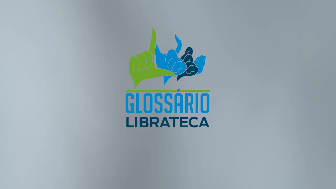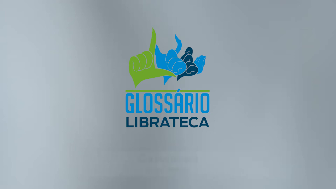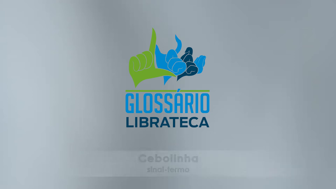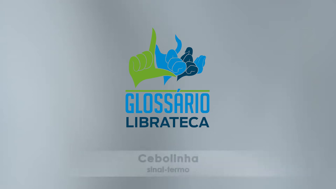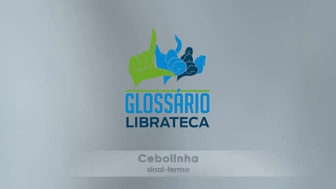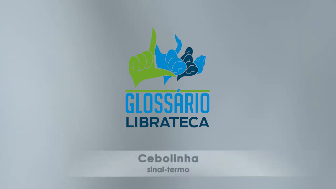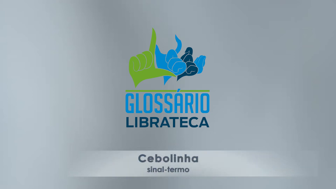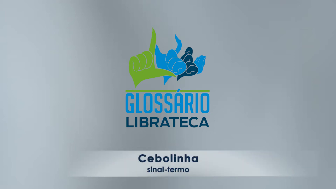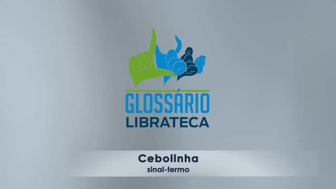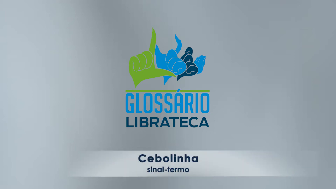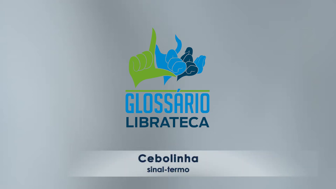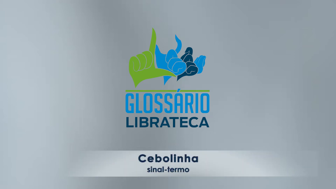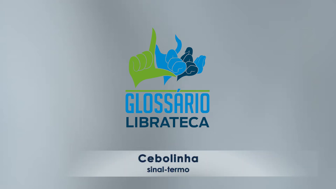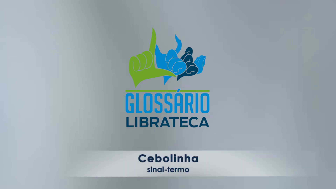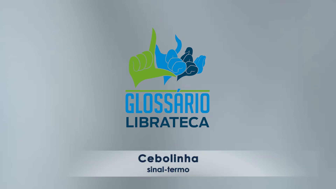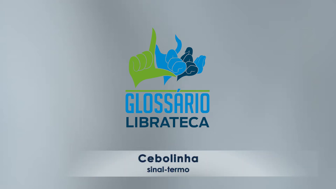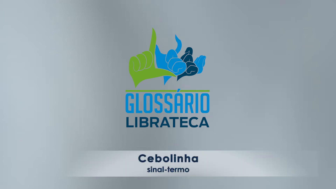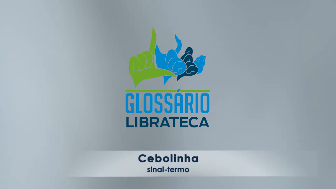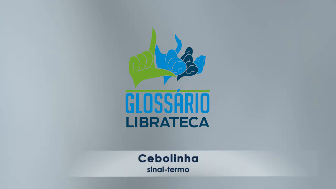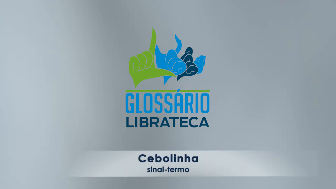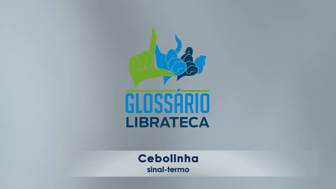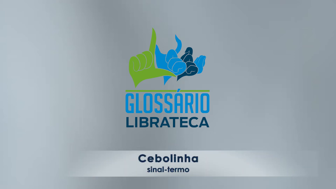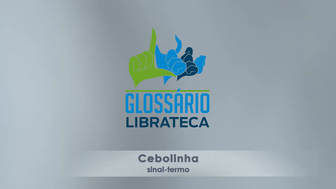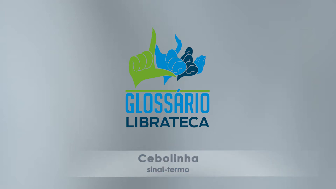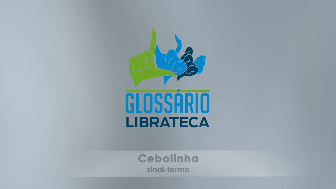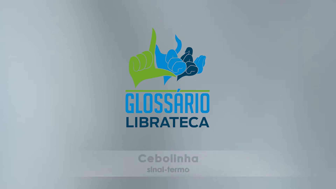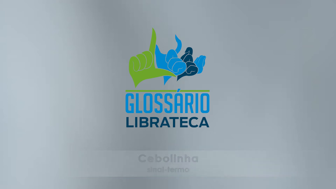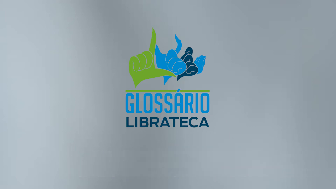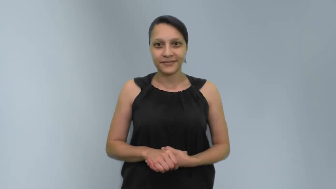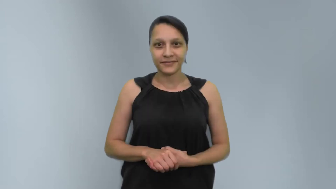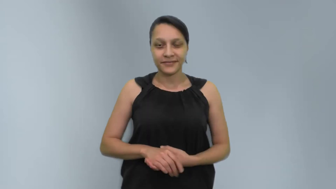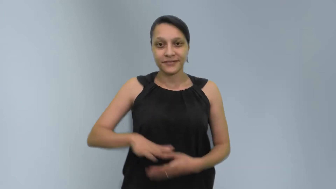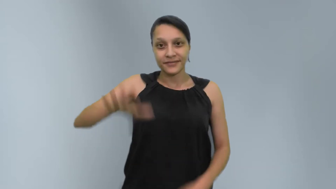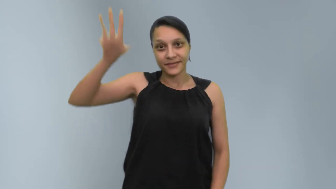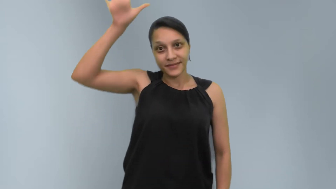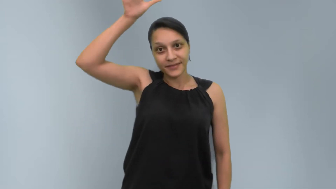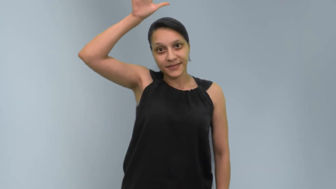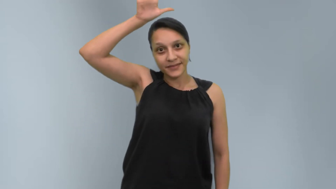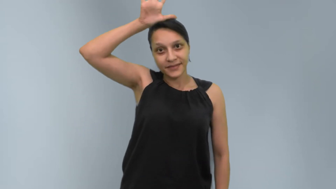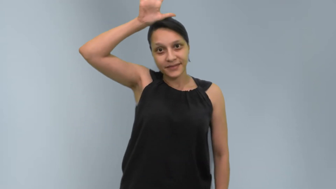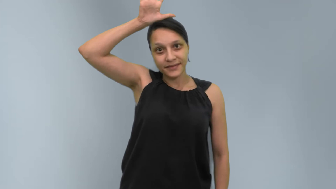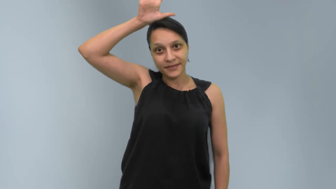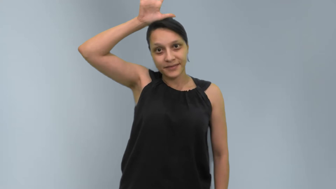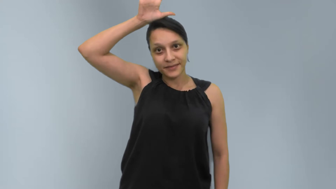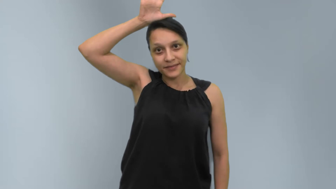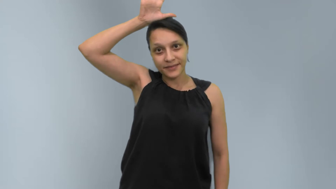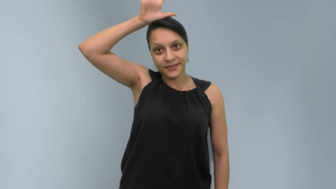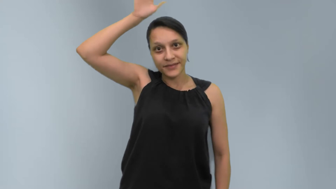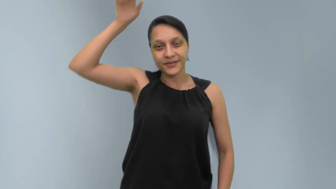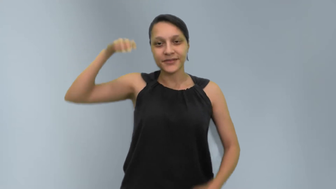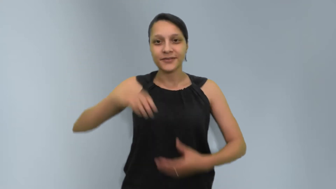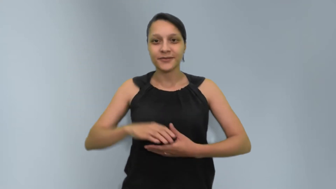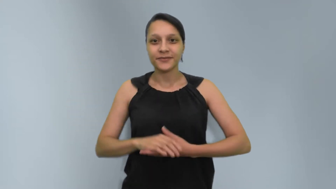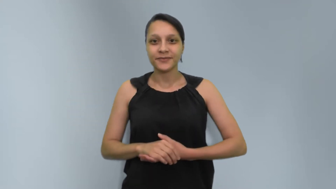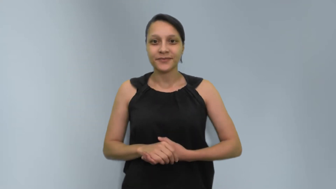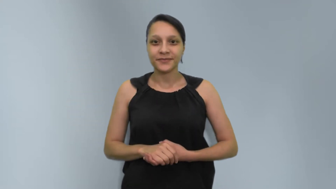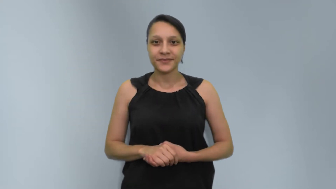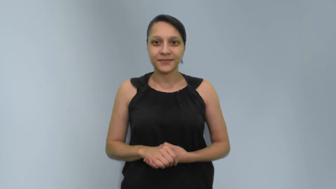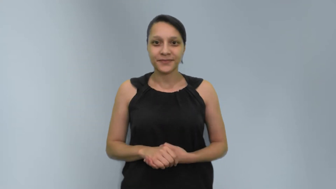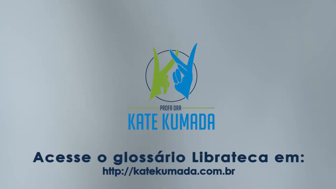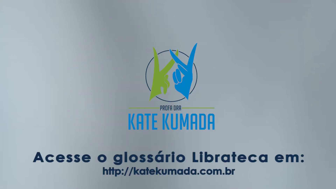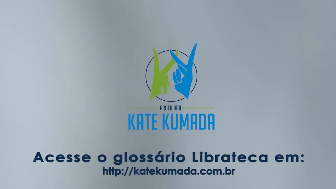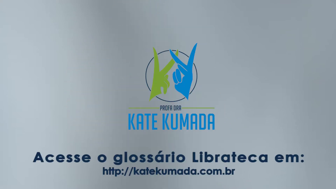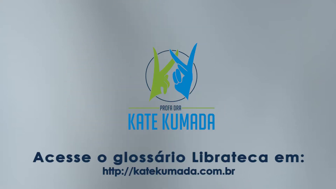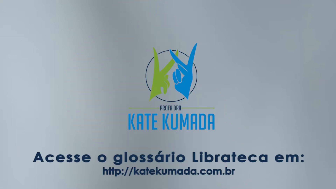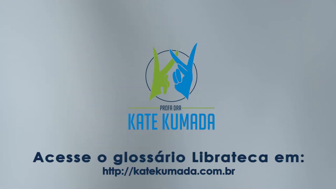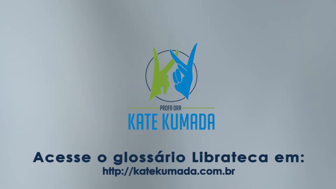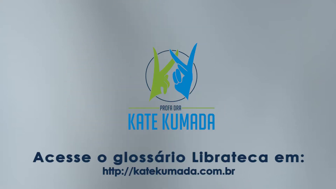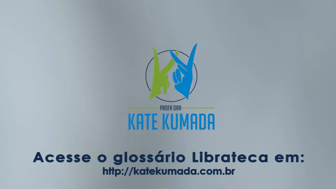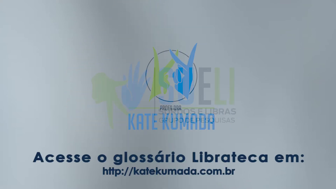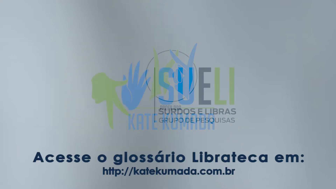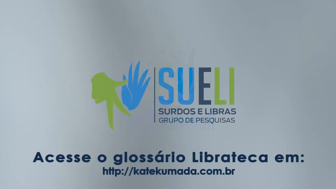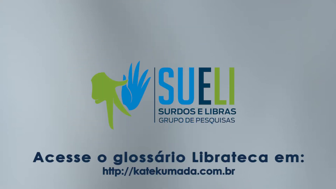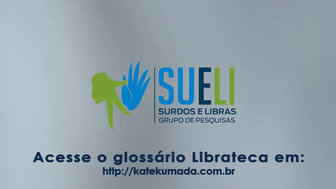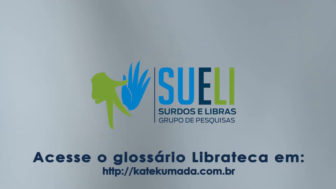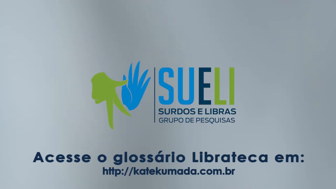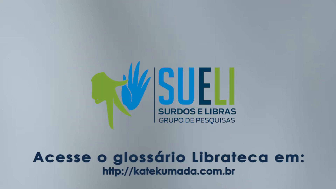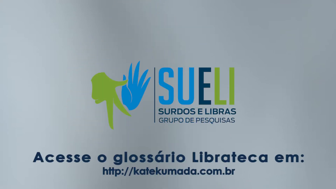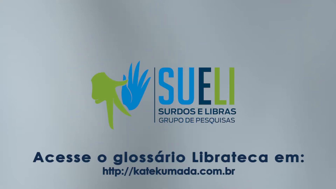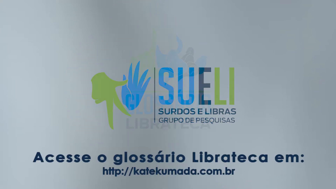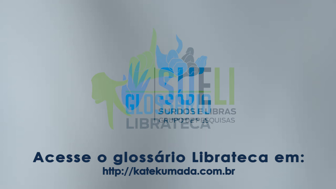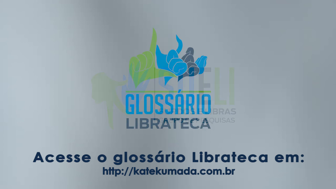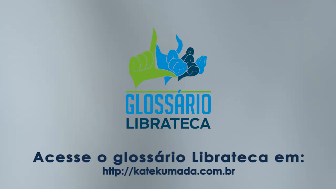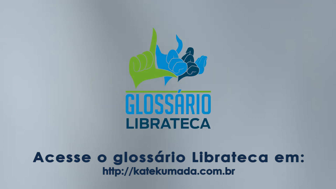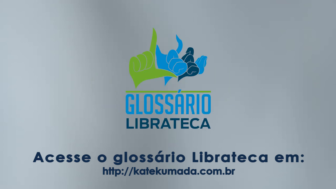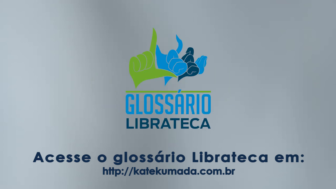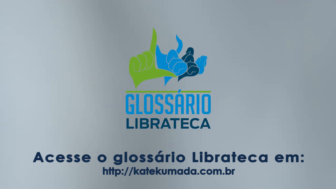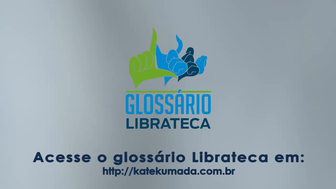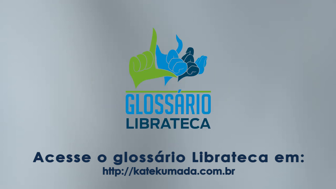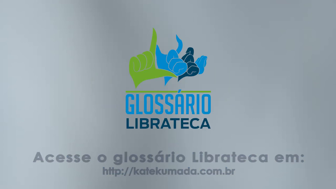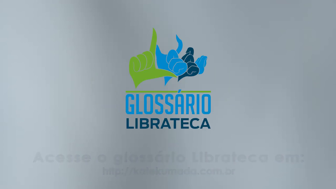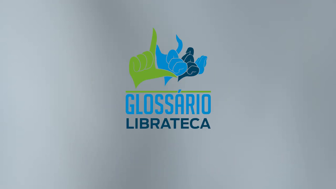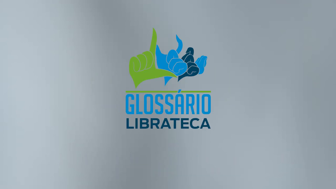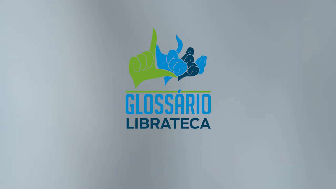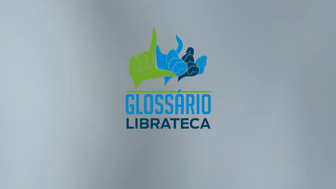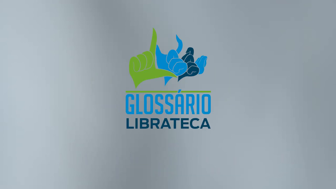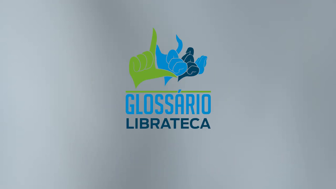Cebolinha